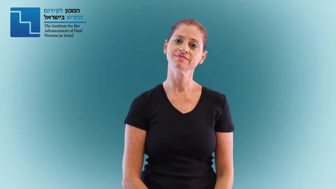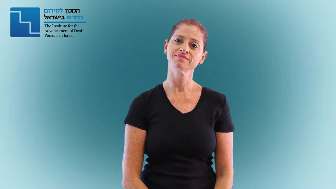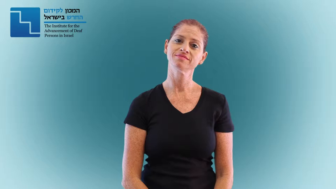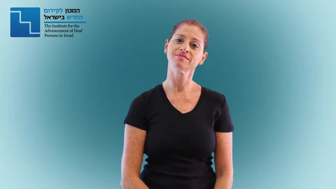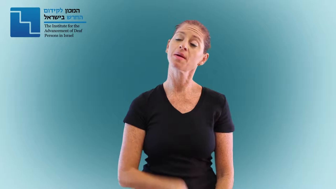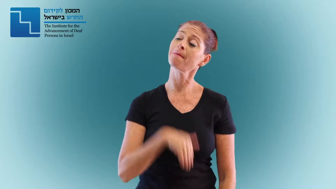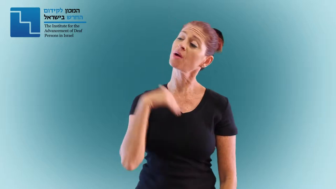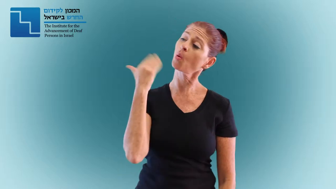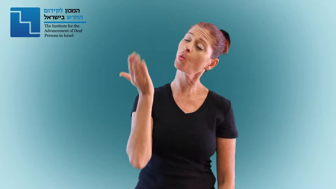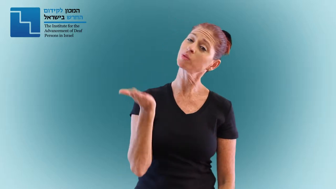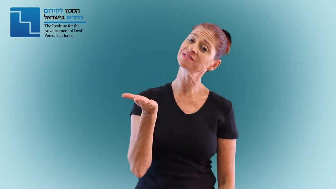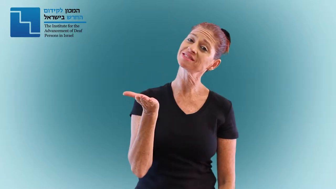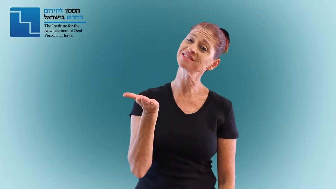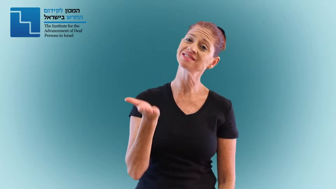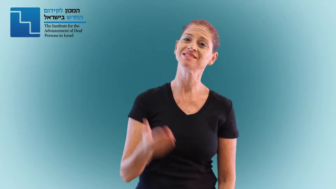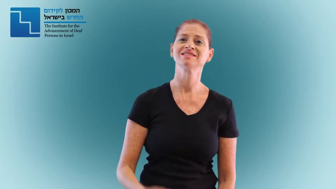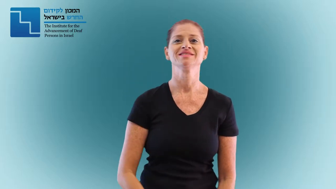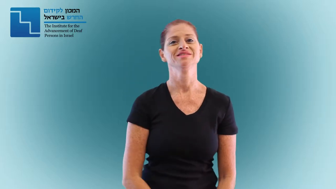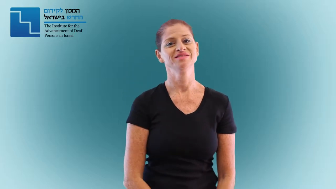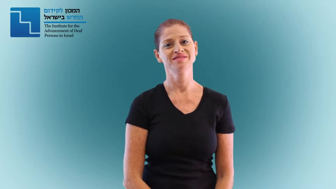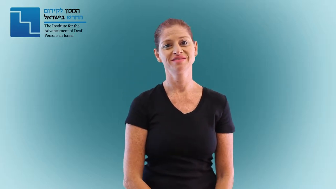בחוץ